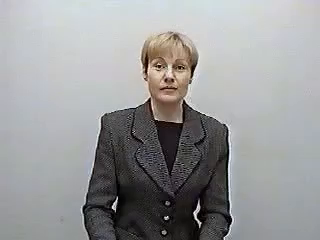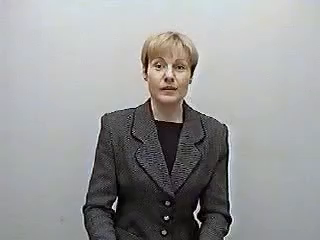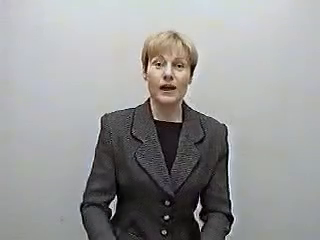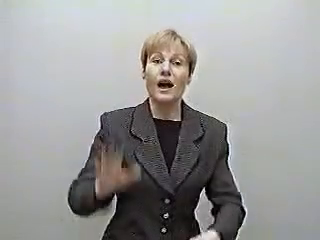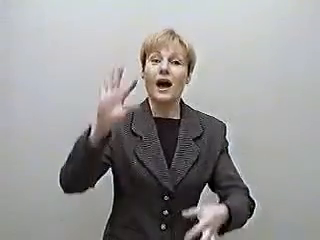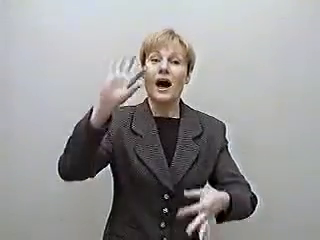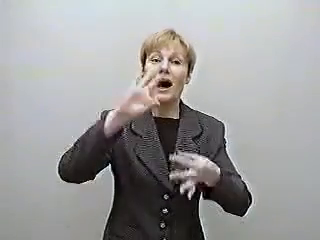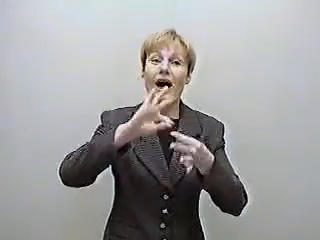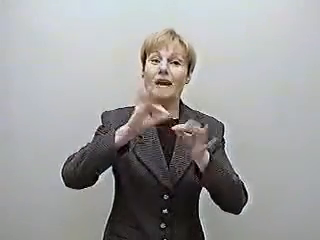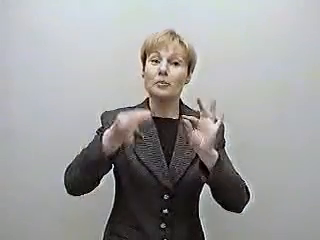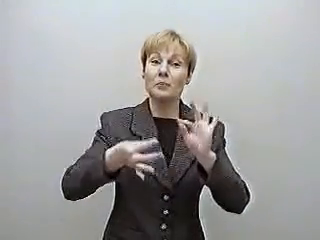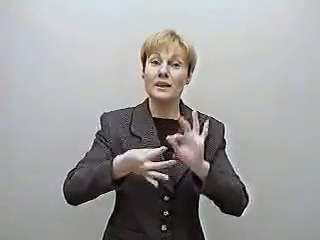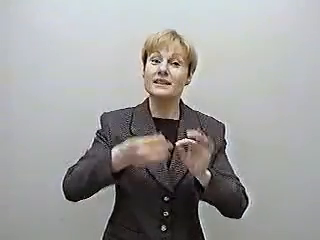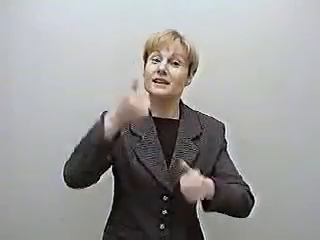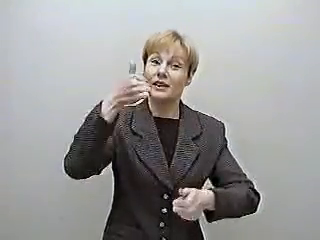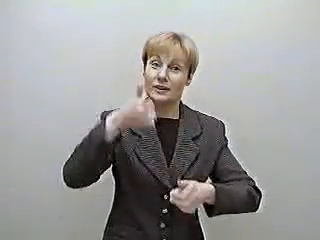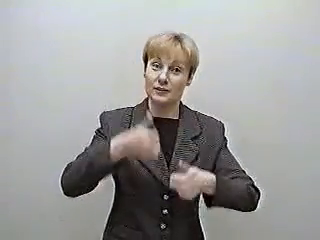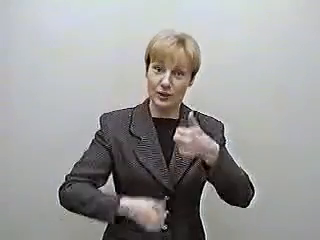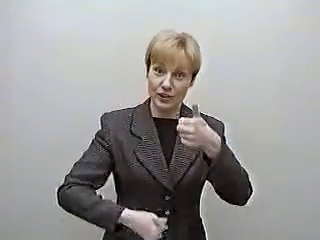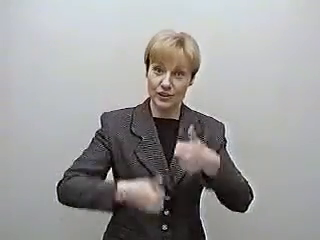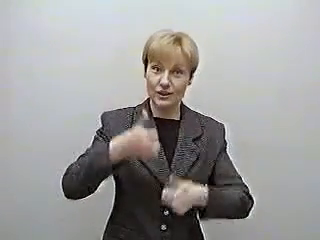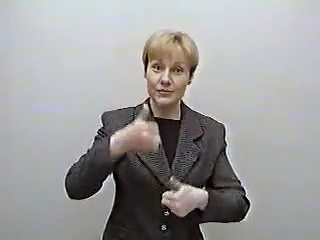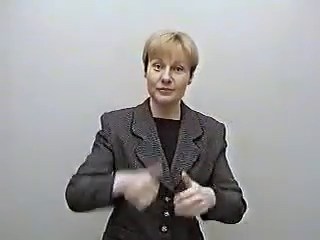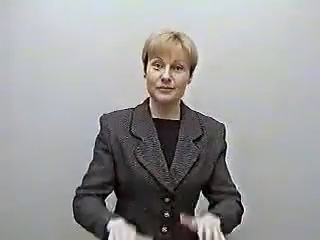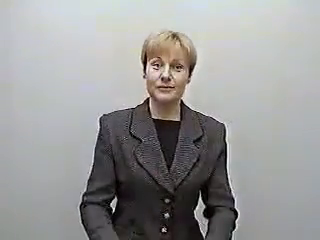олимпийские игры